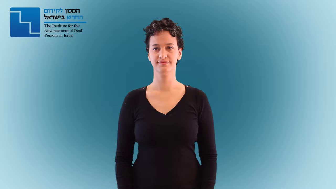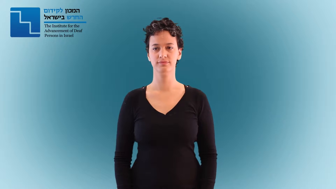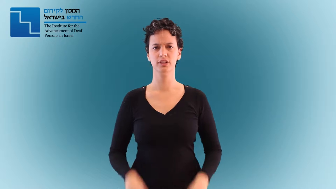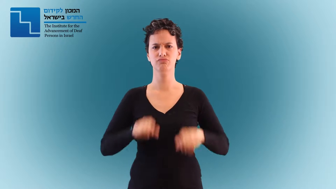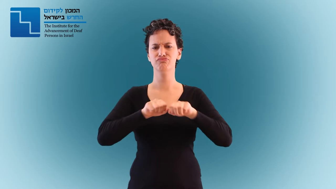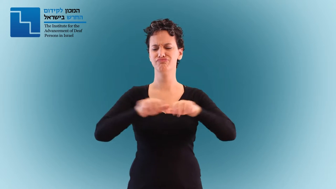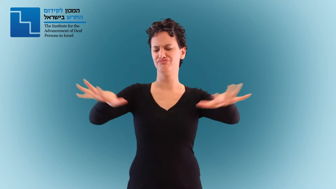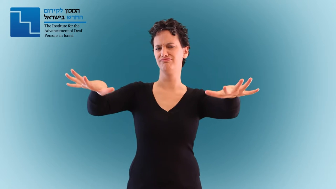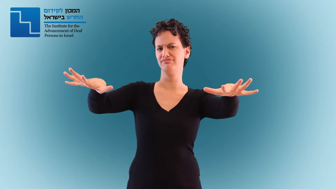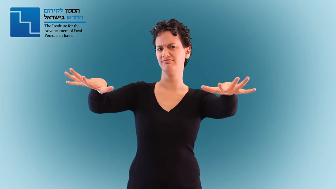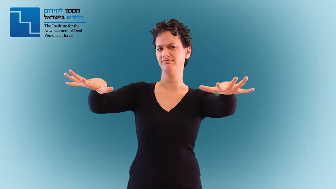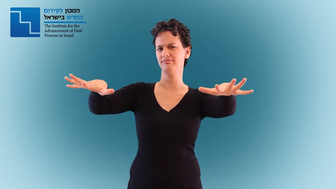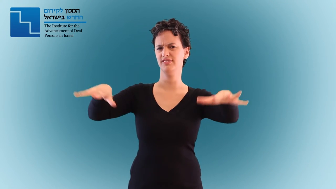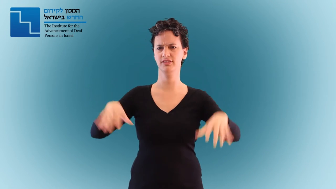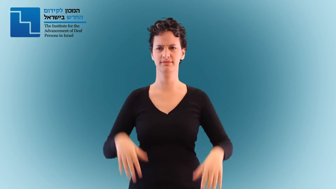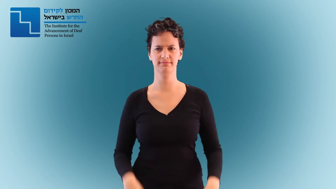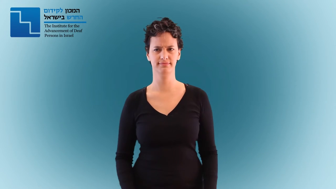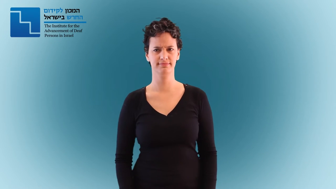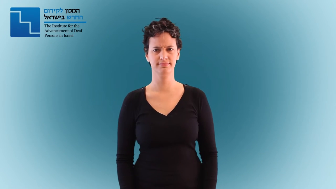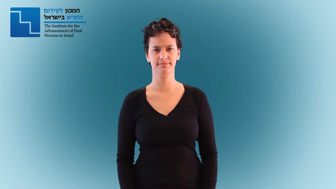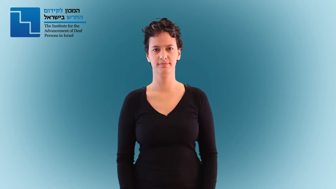נפוץ